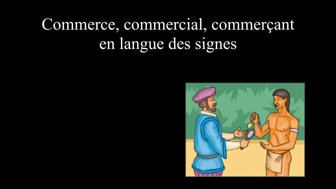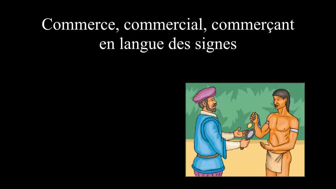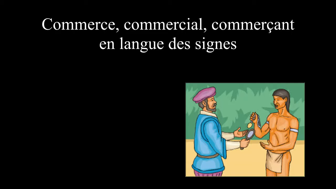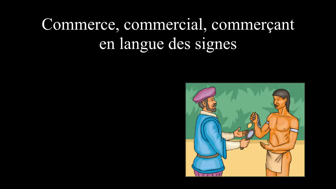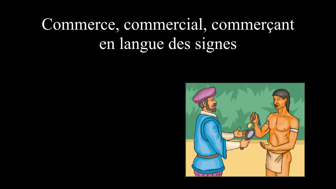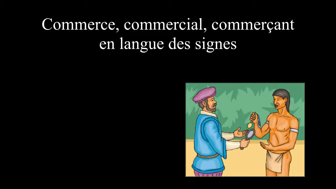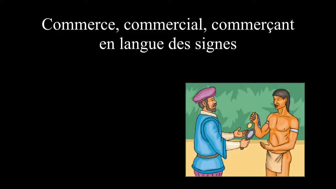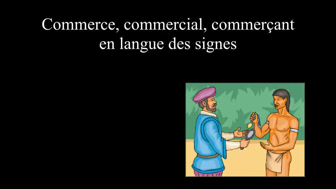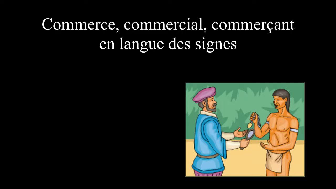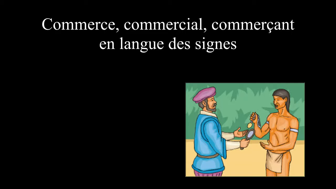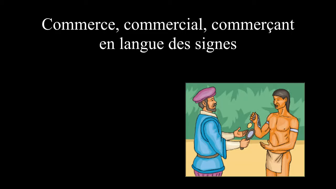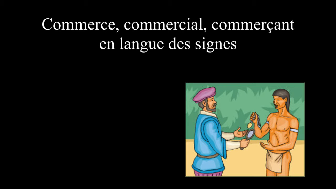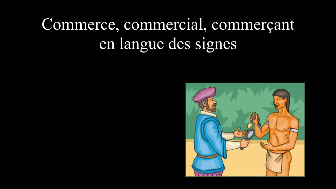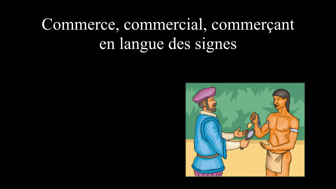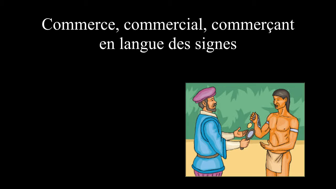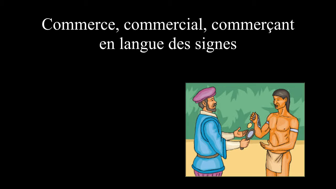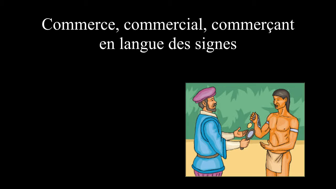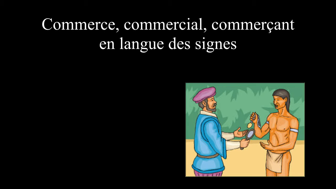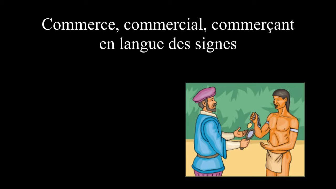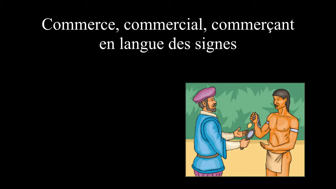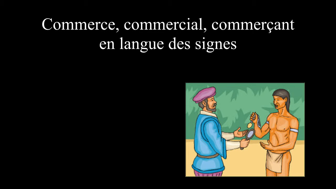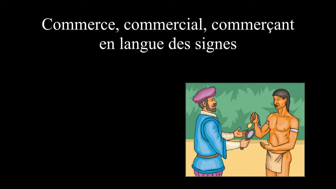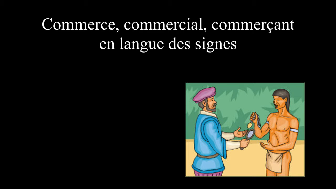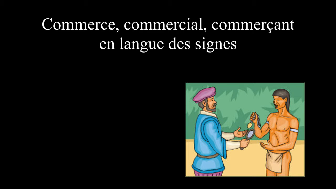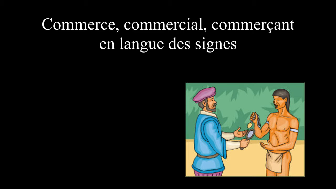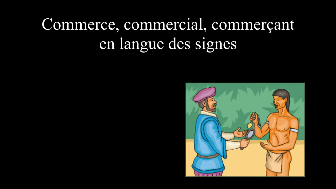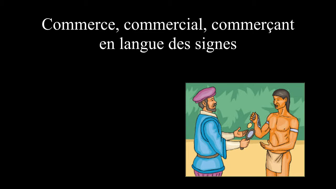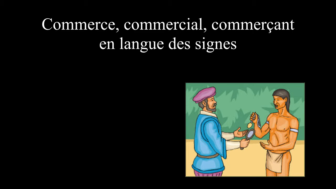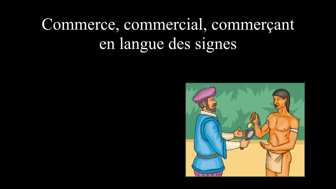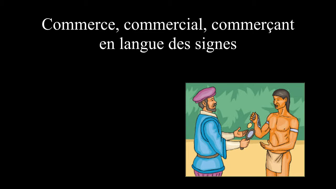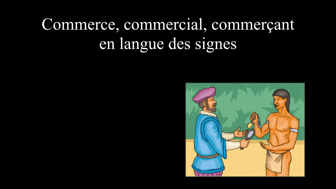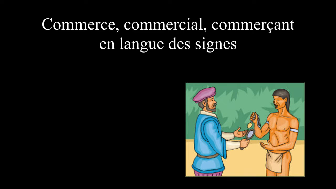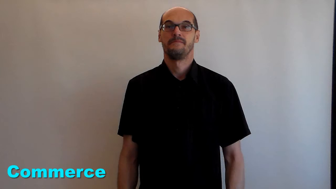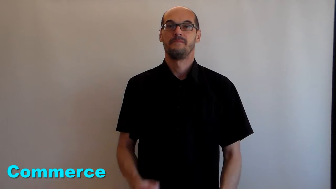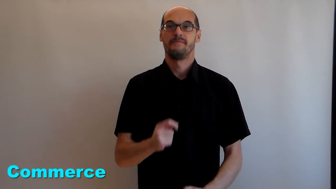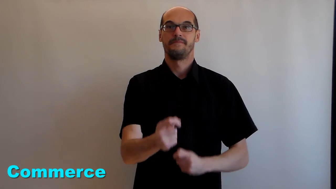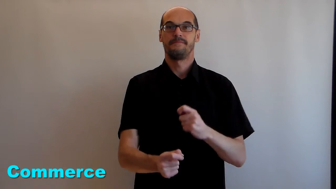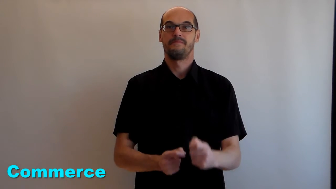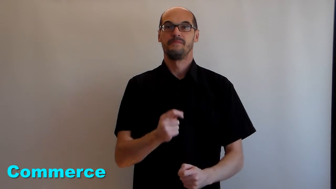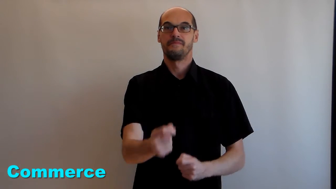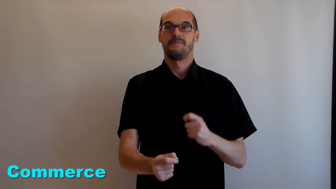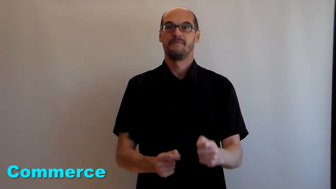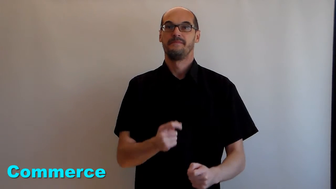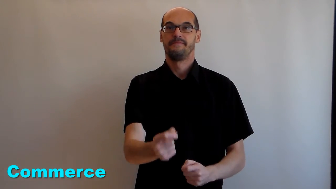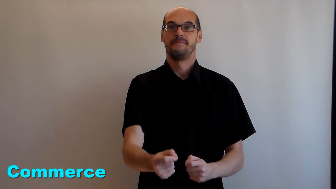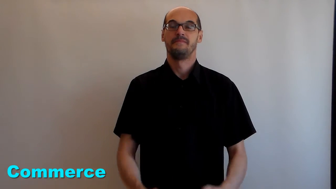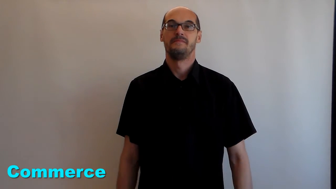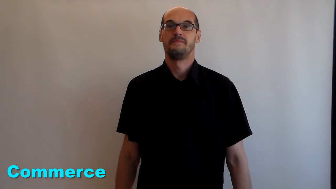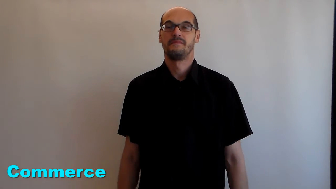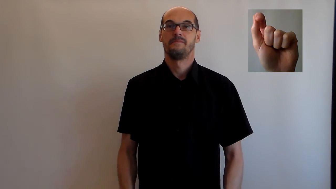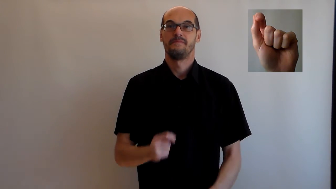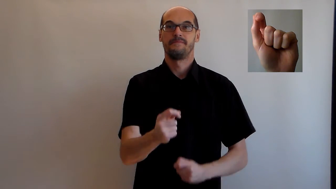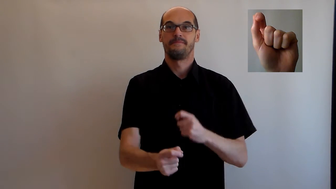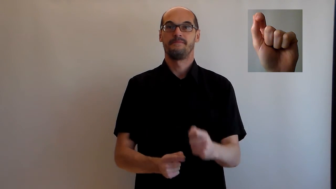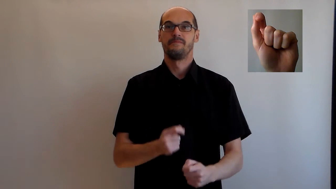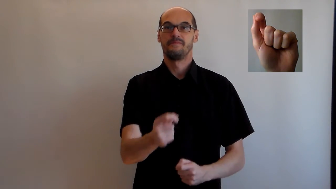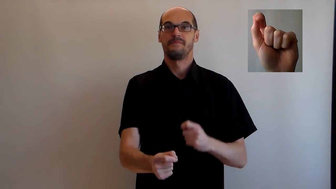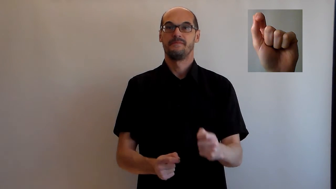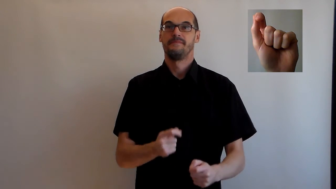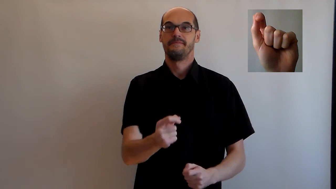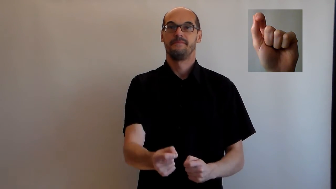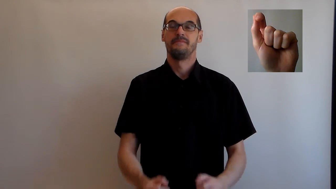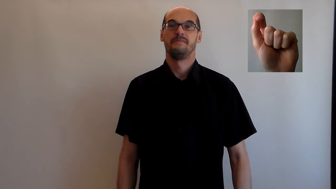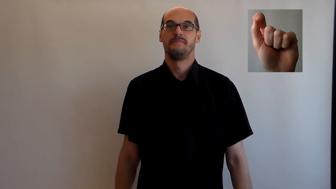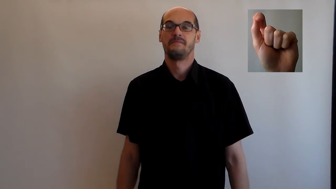Commerce